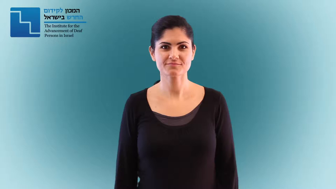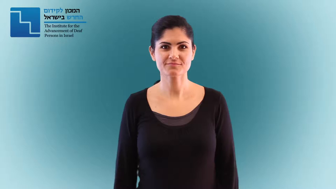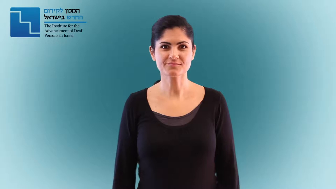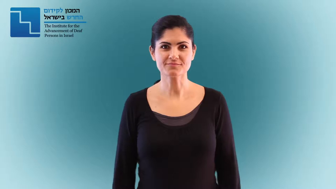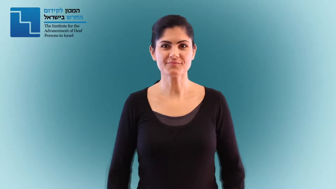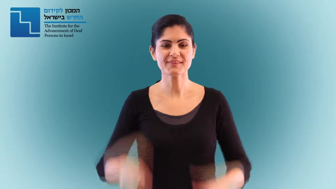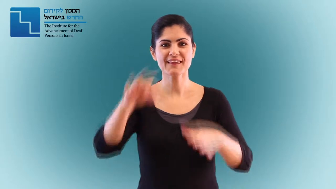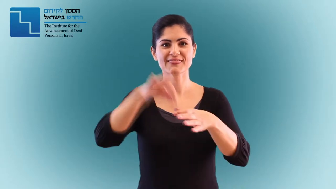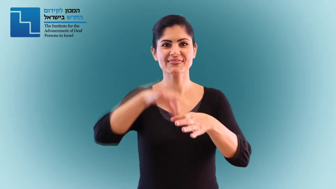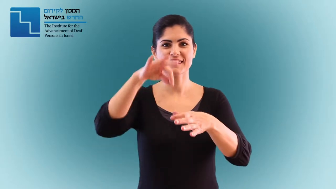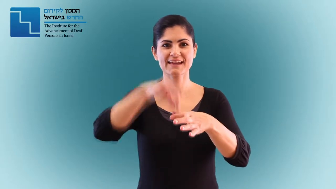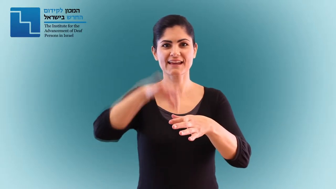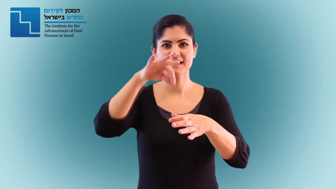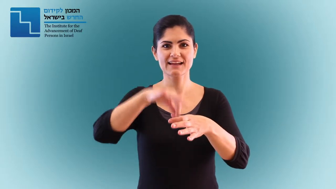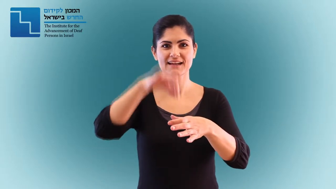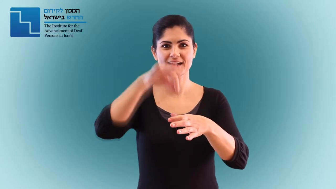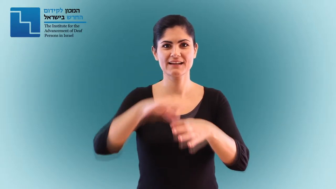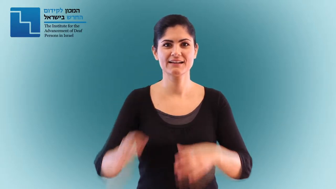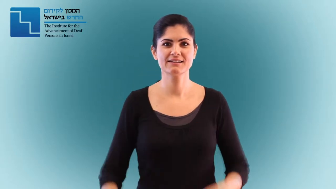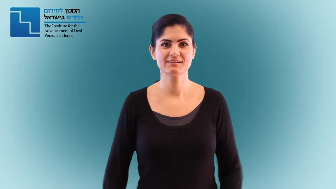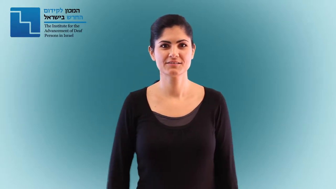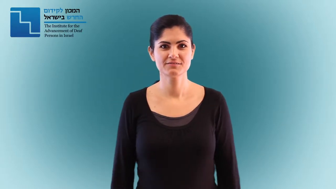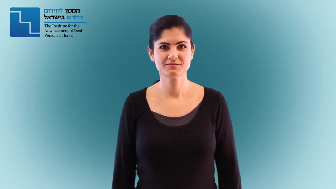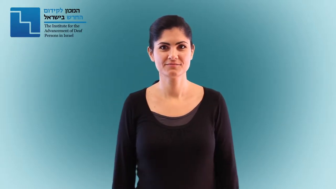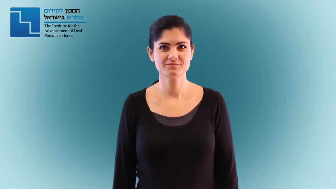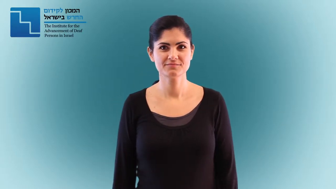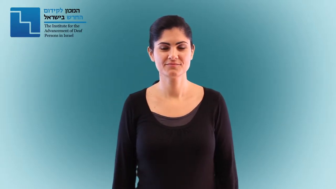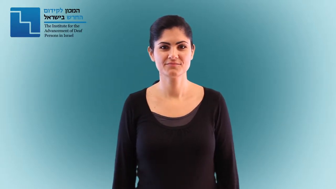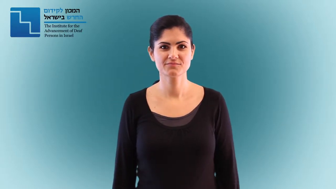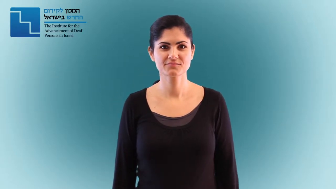תה